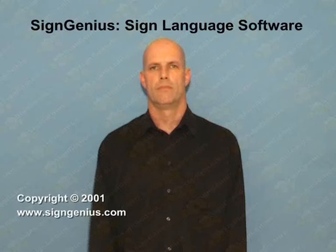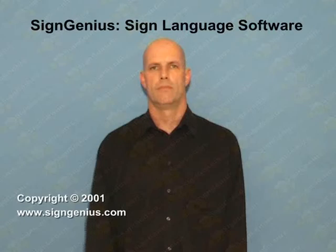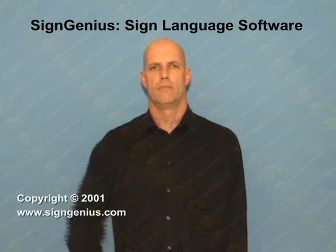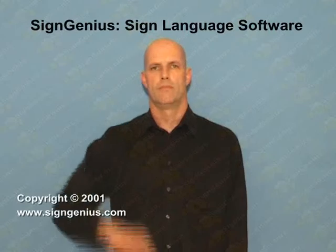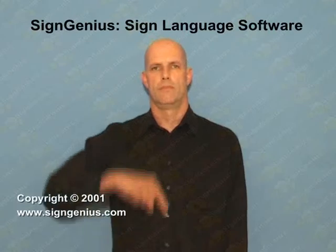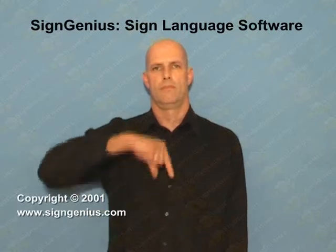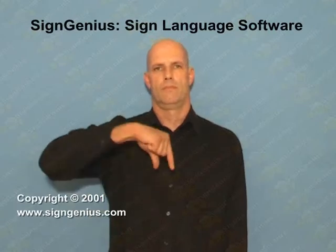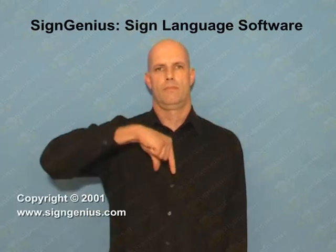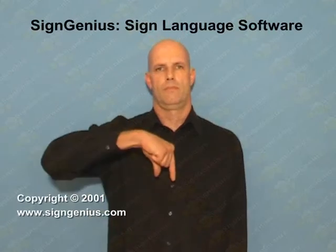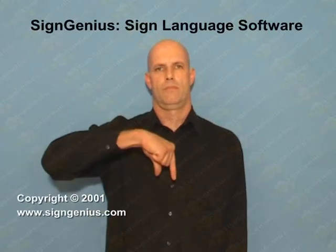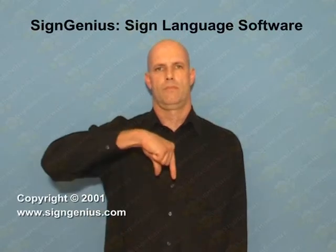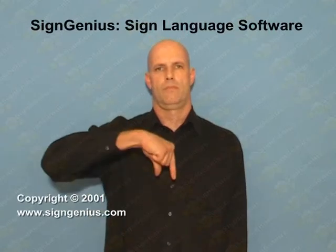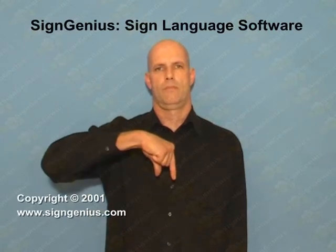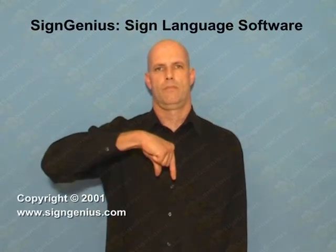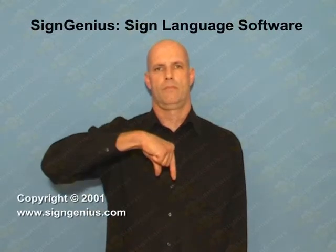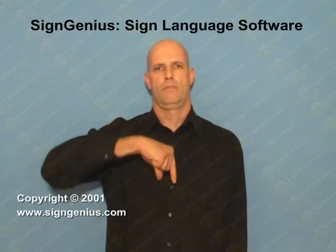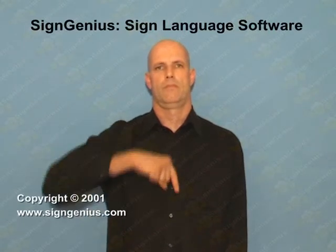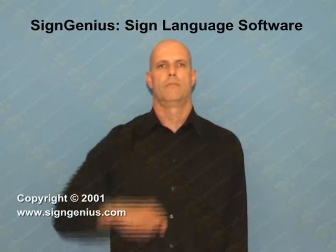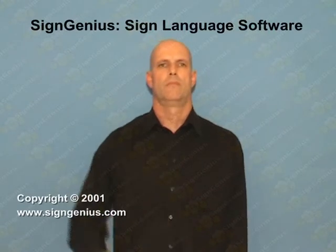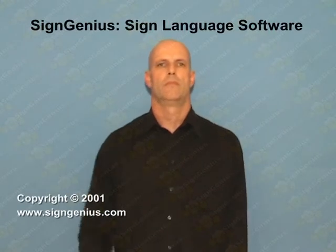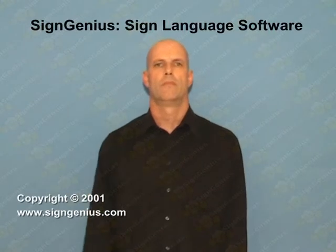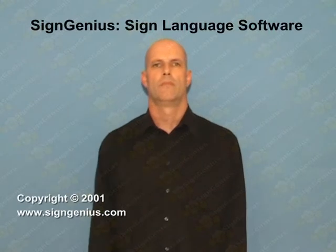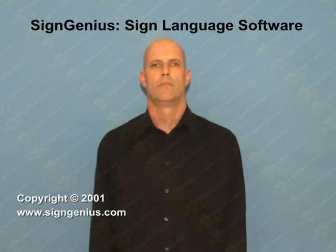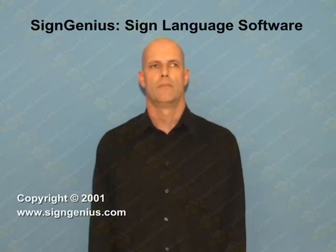Q